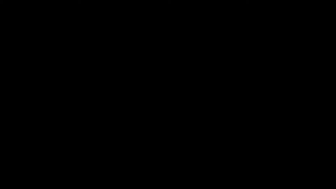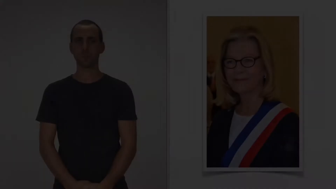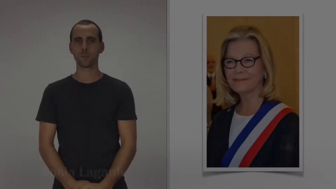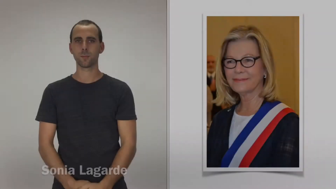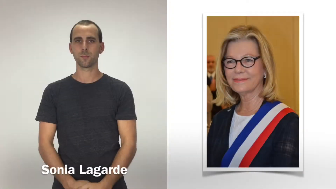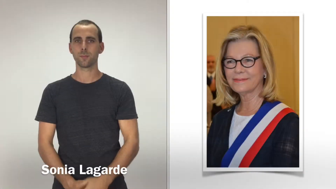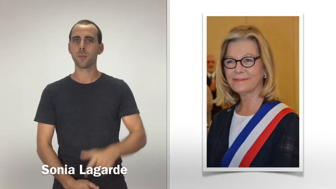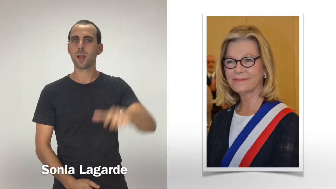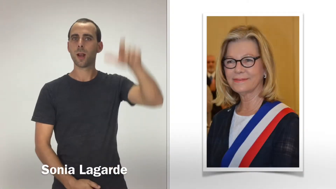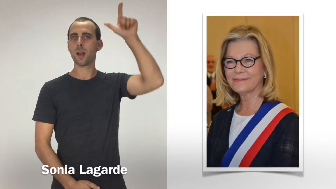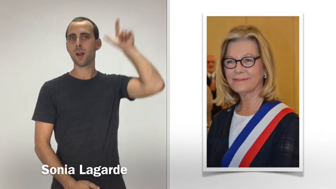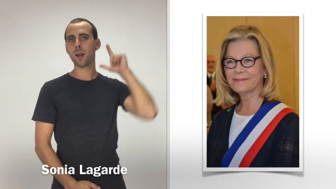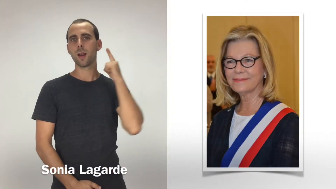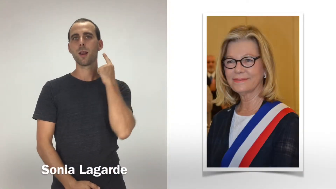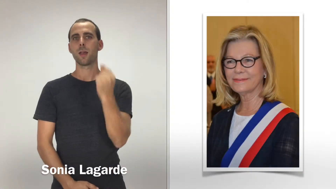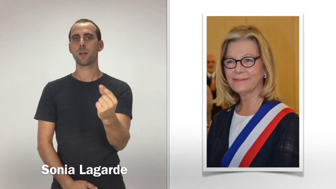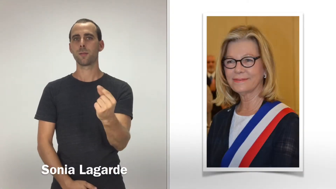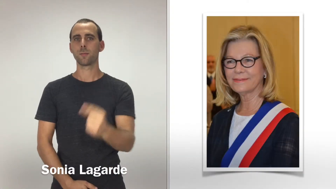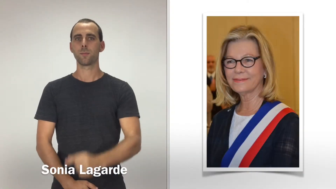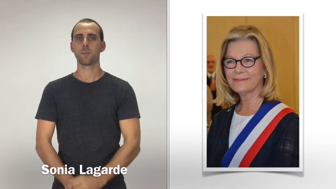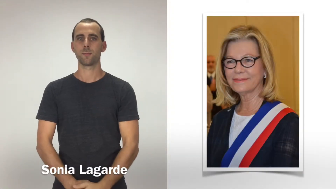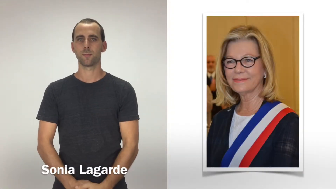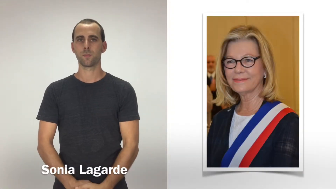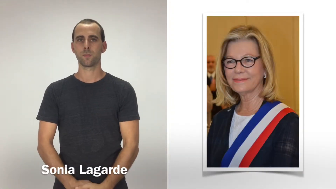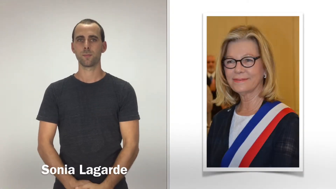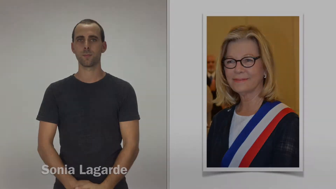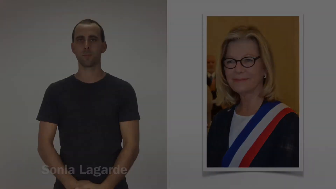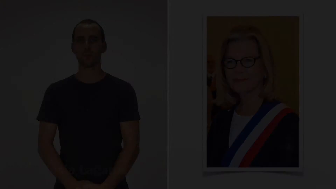Sonia Lagarde